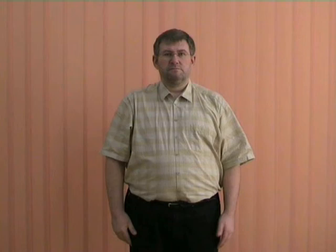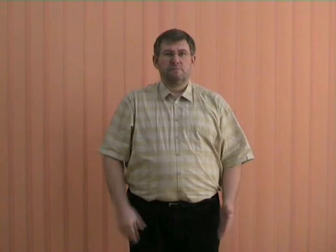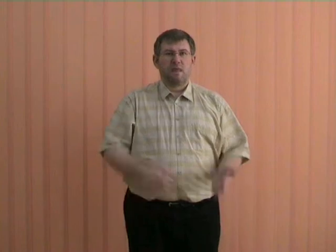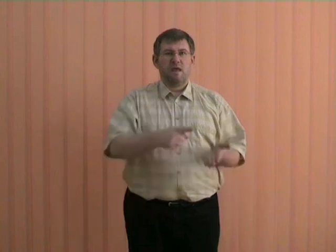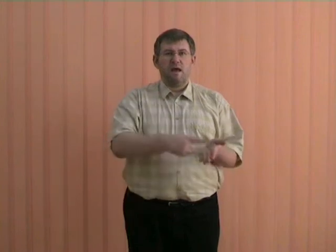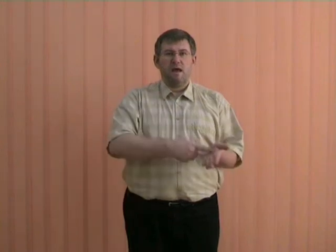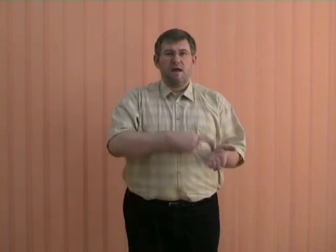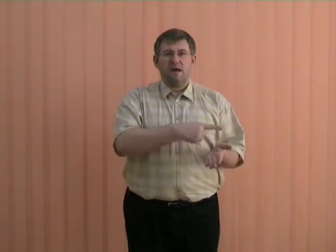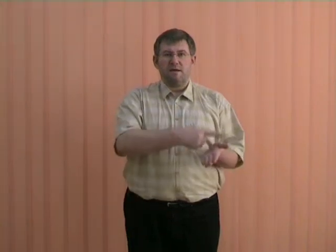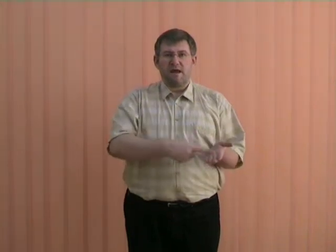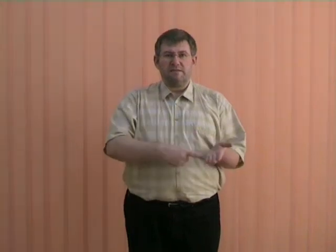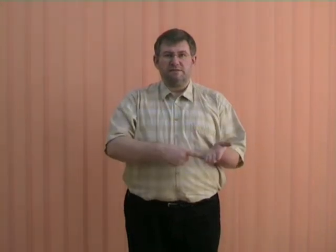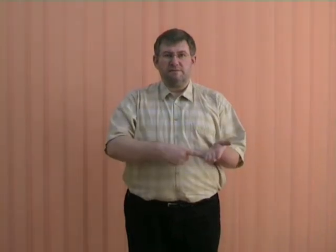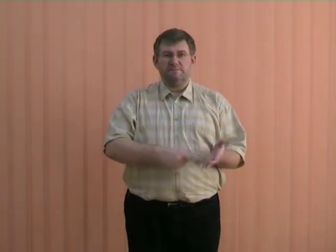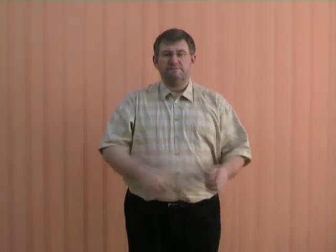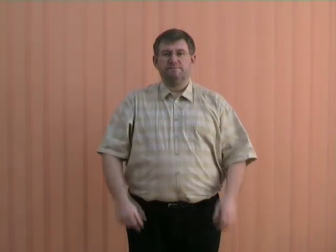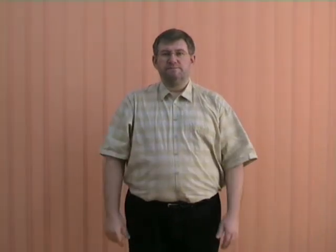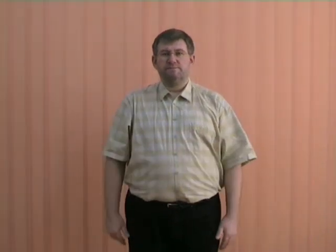razy